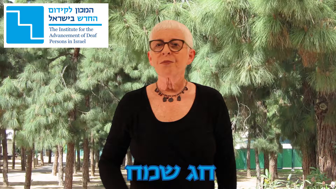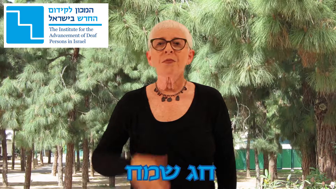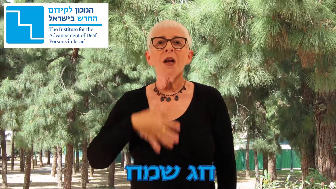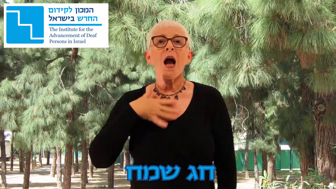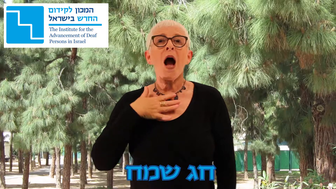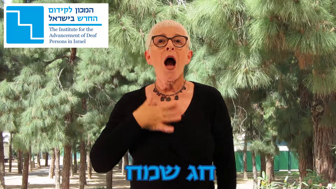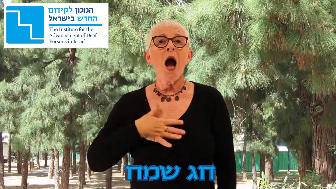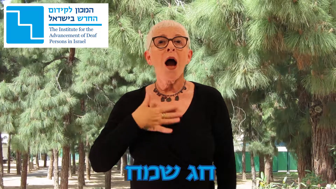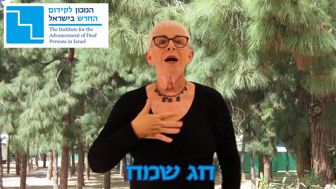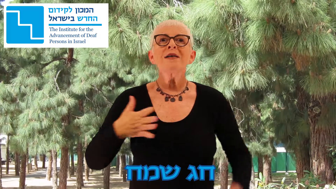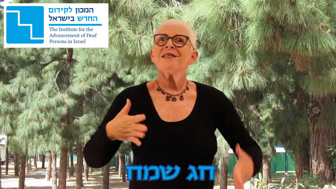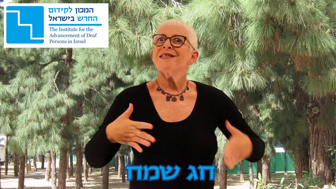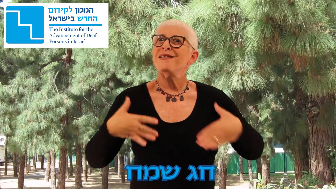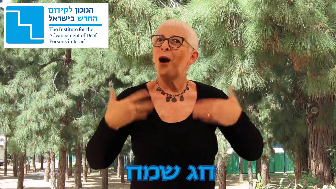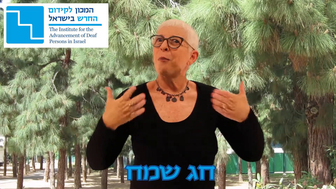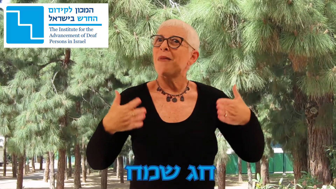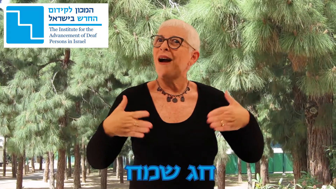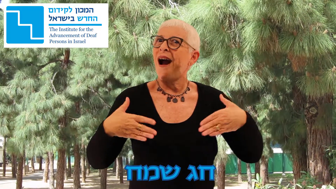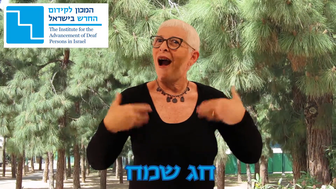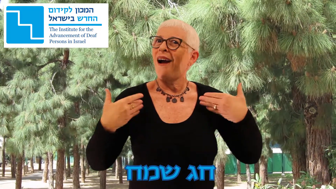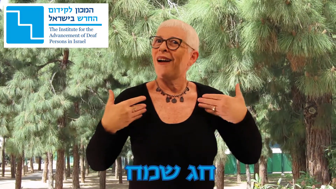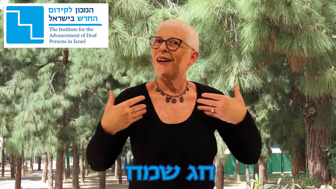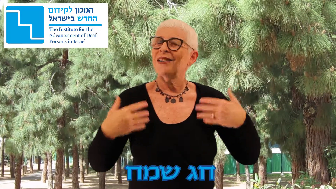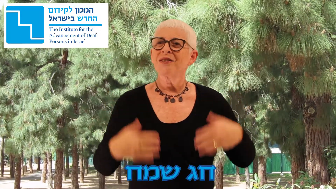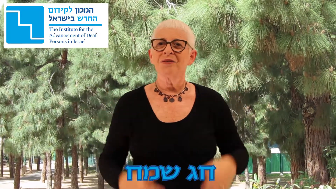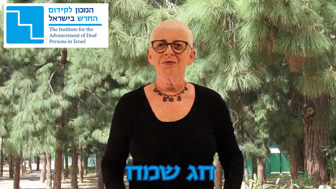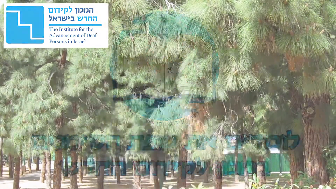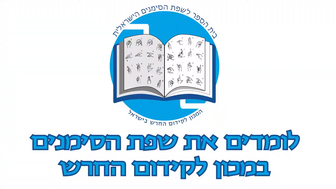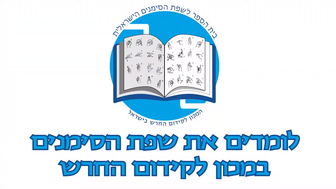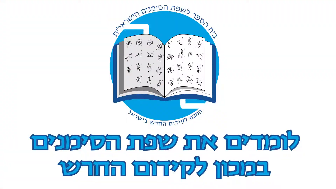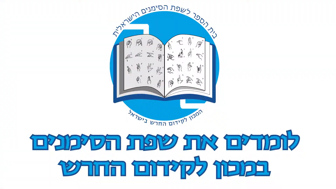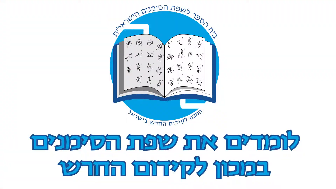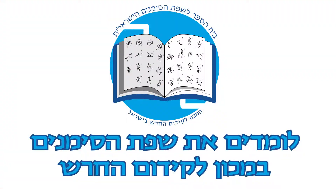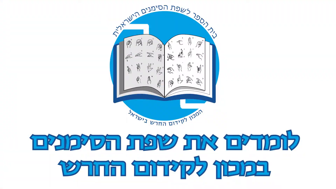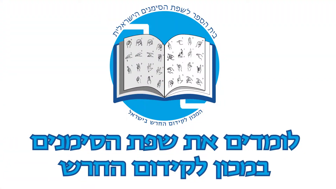חג שמח